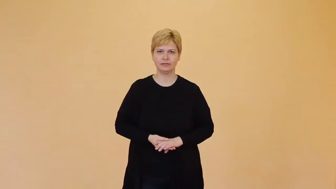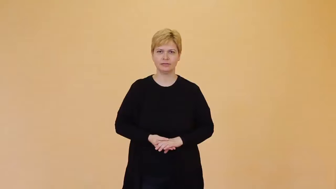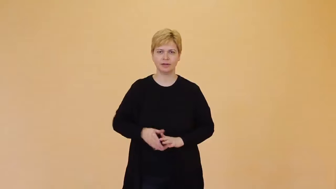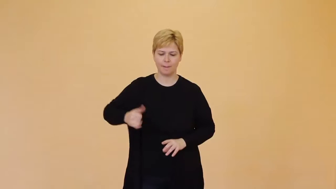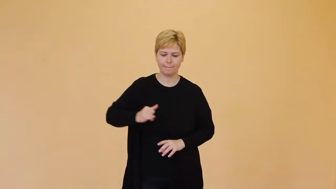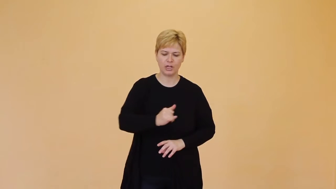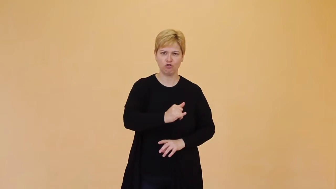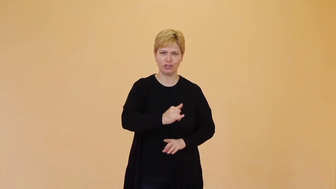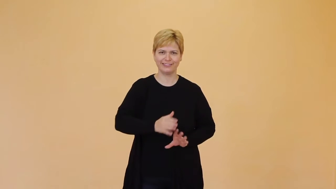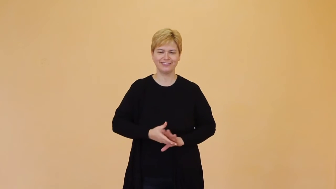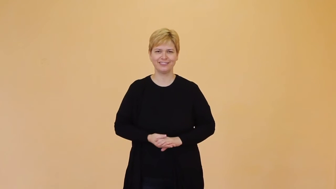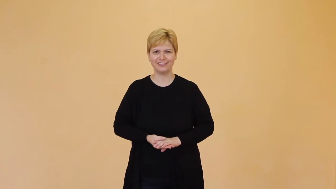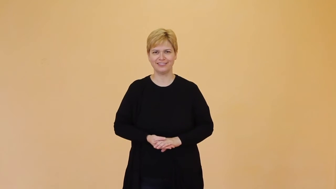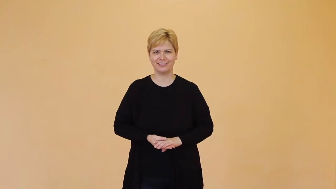myš